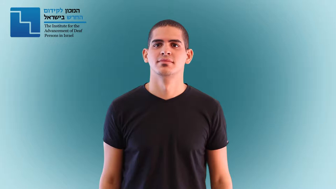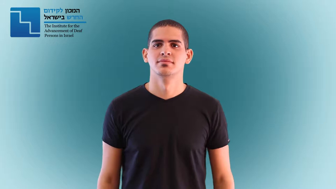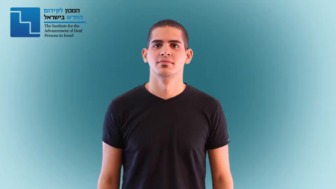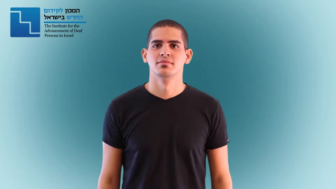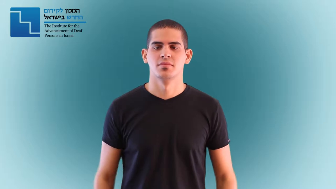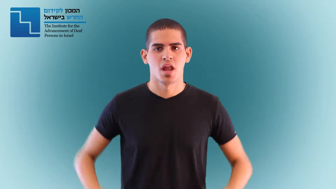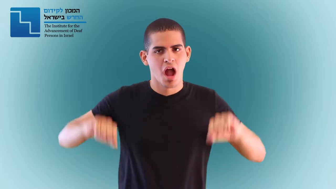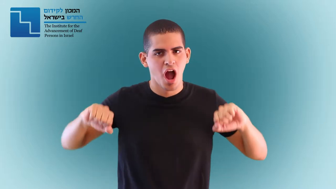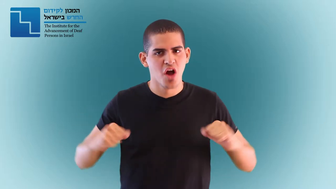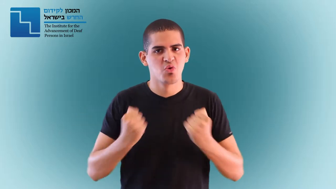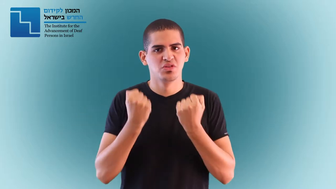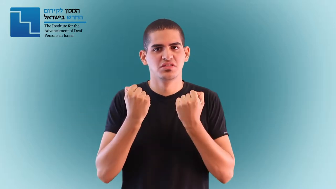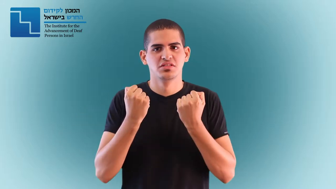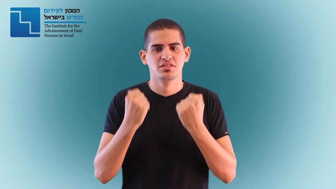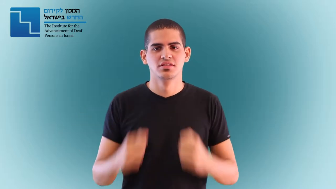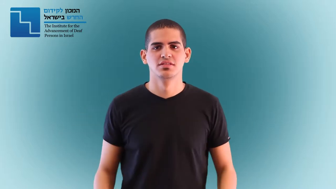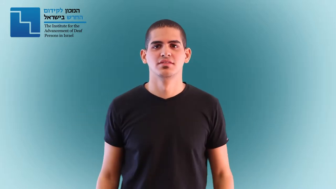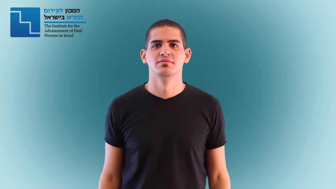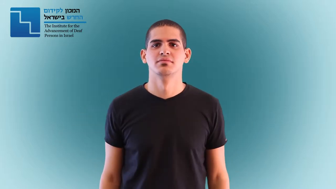חרוץ